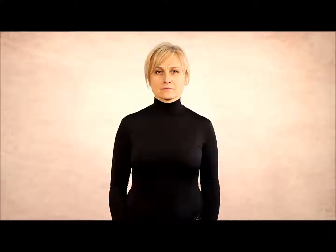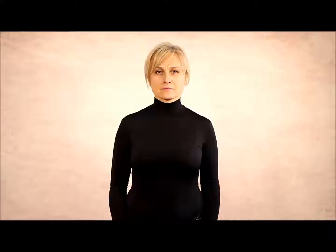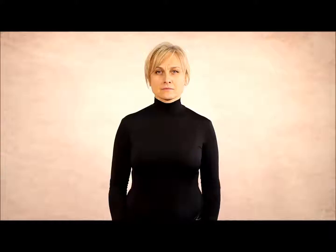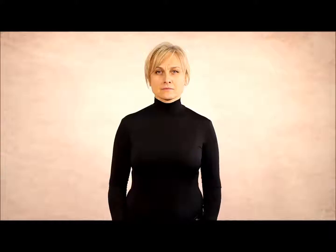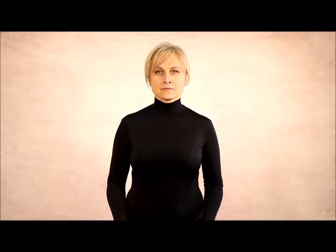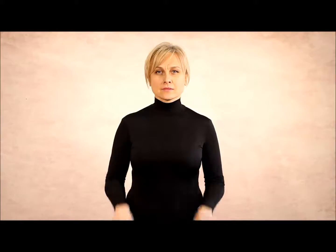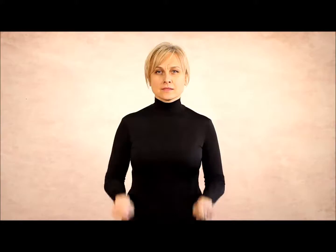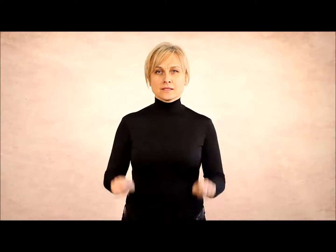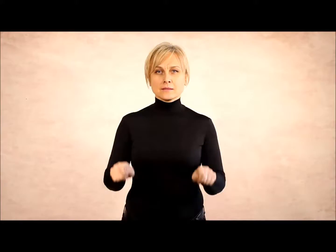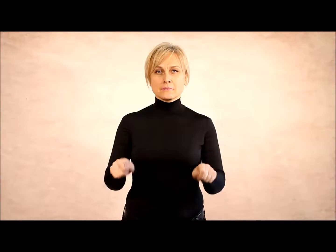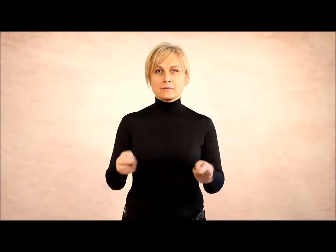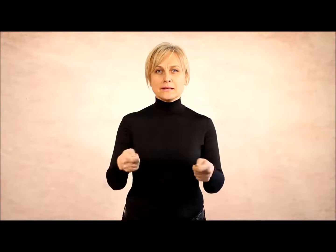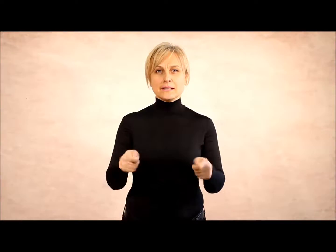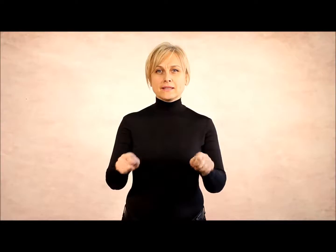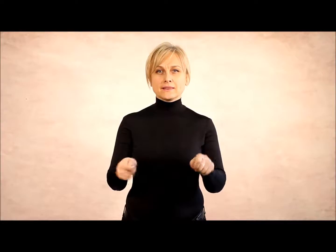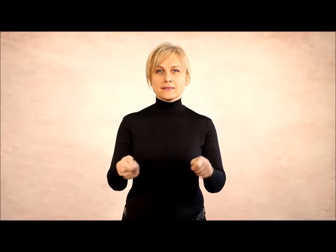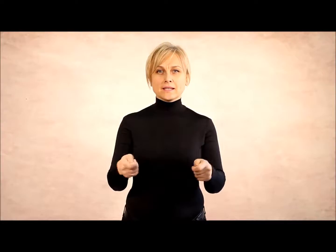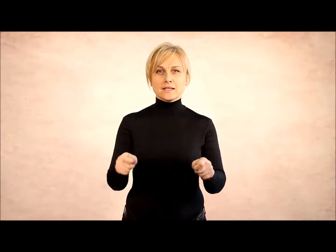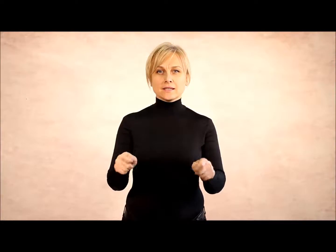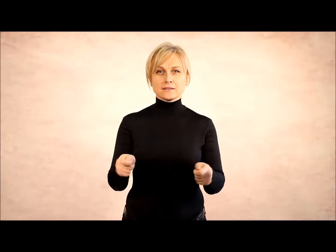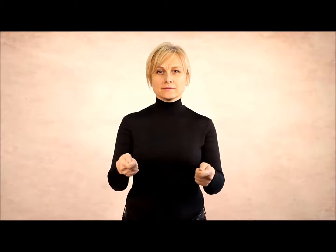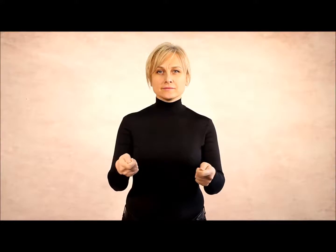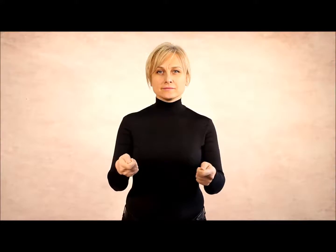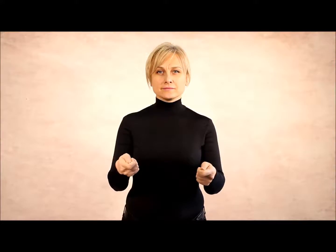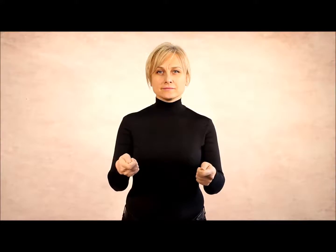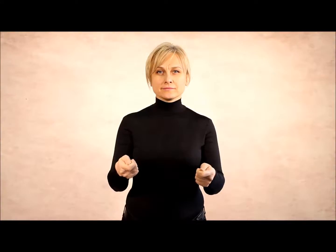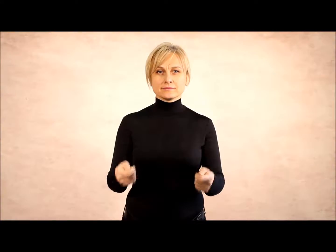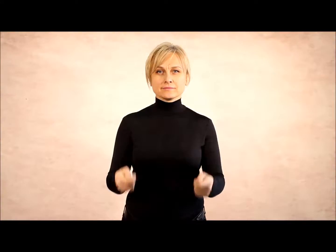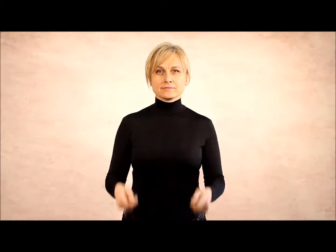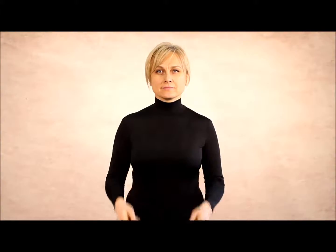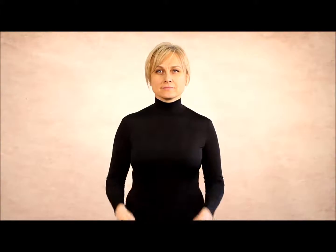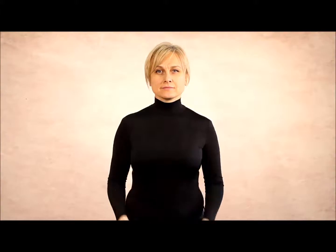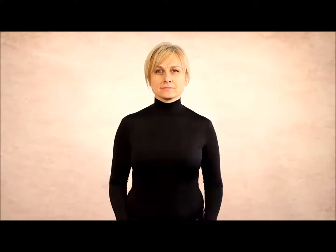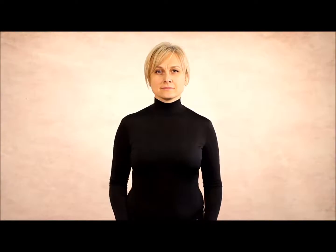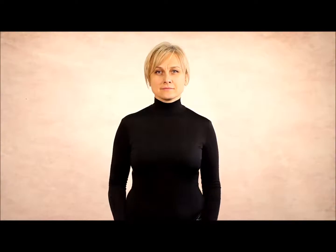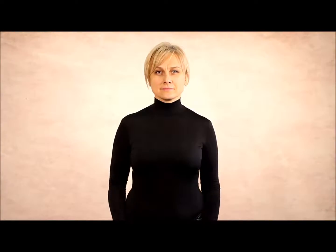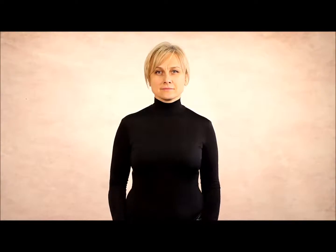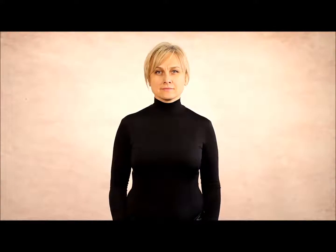Plita